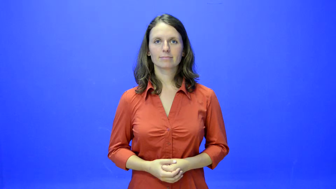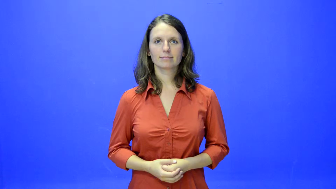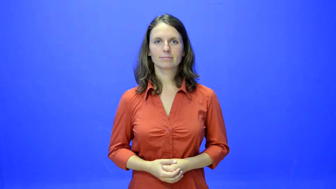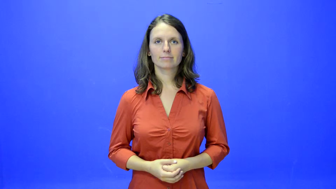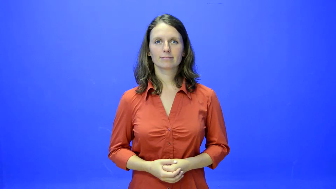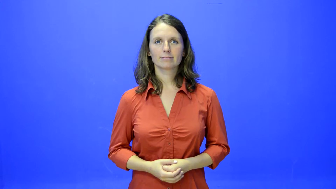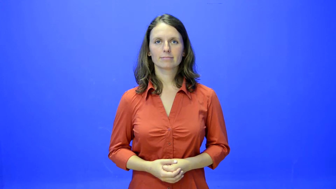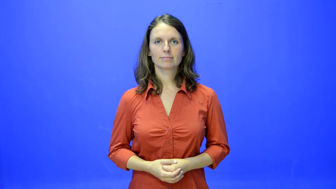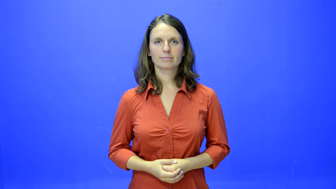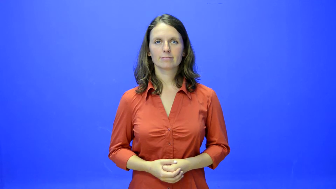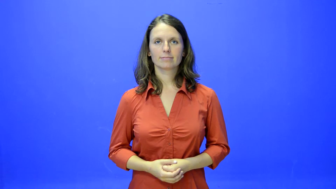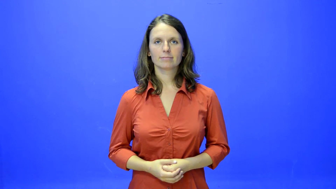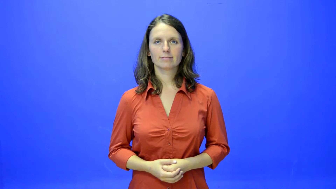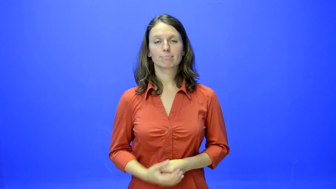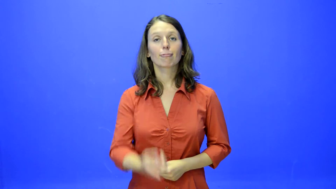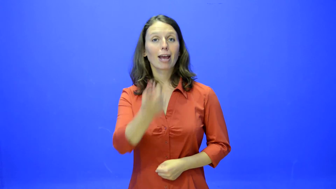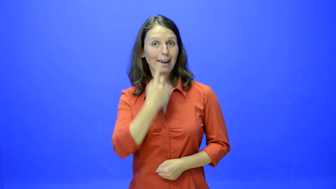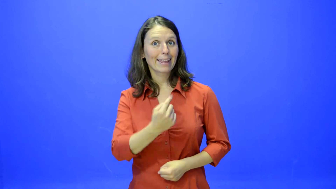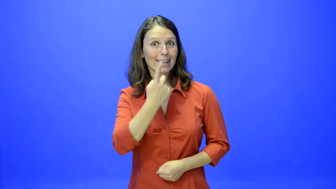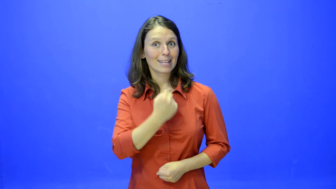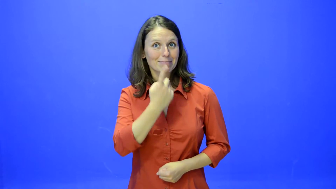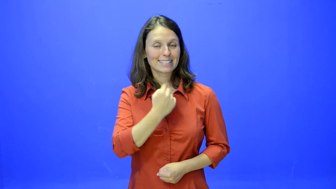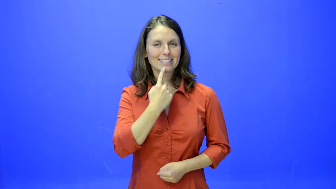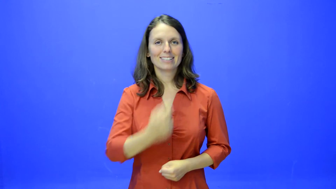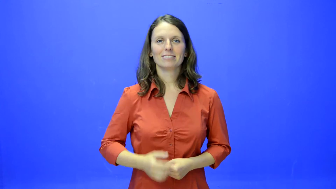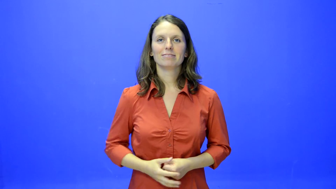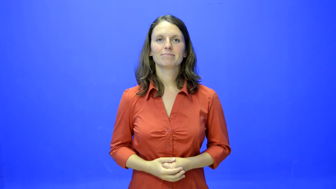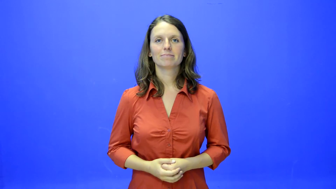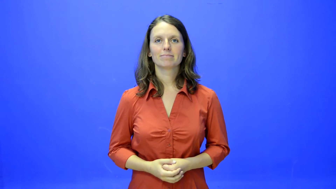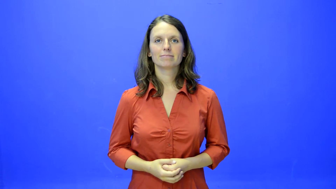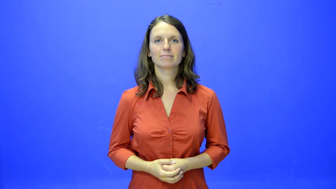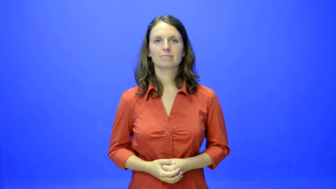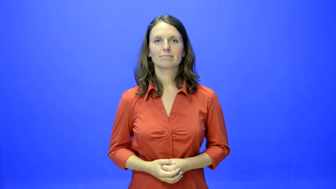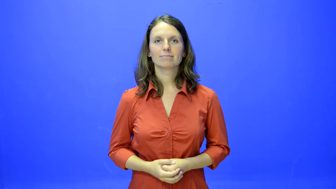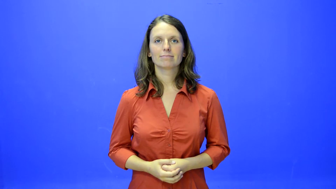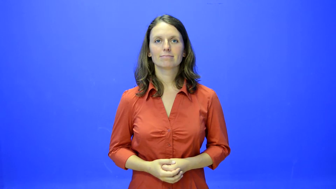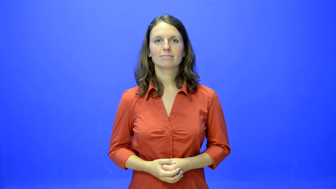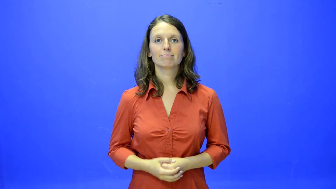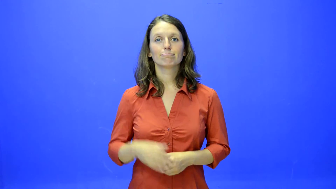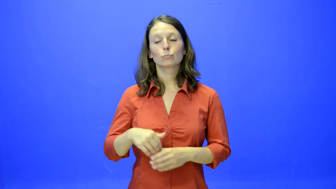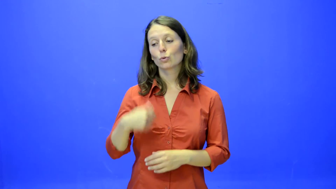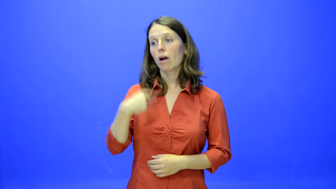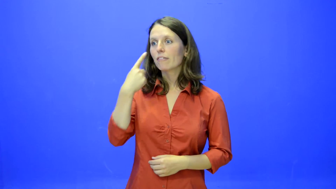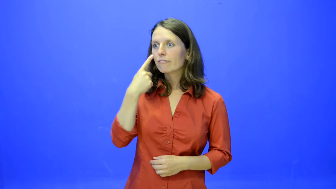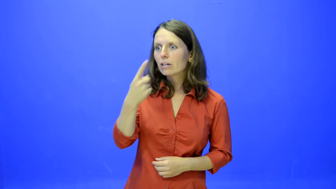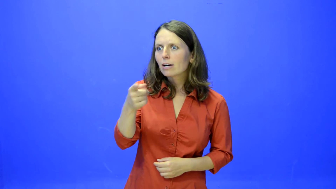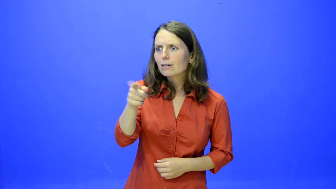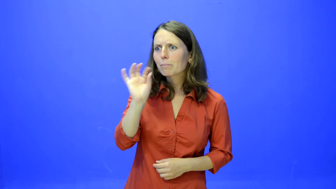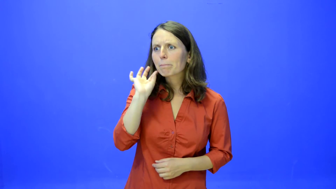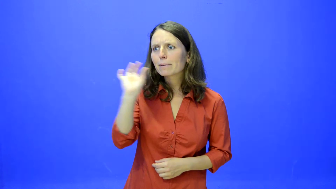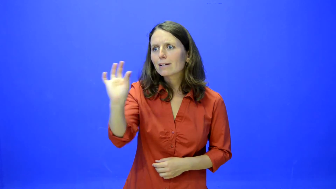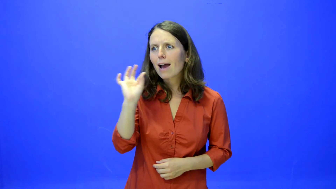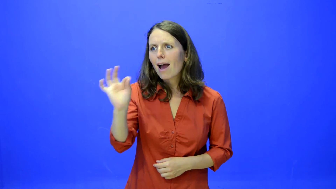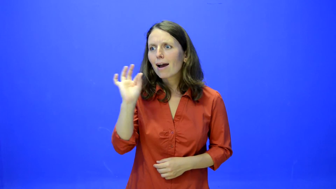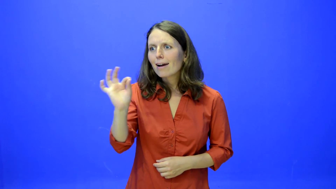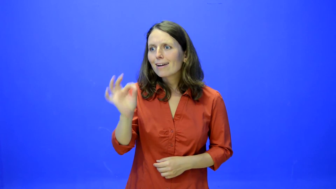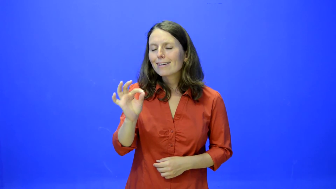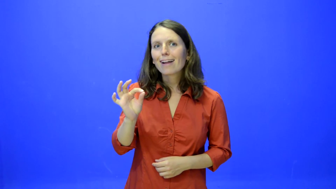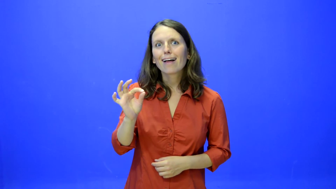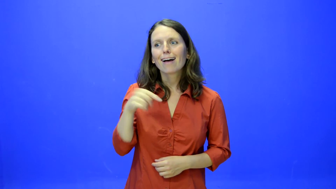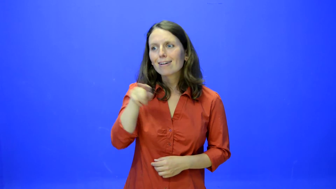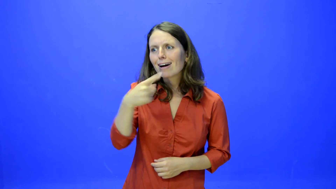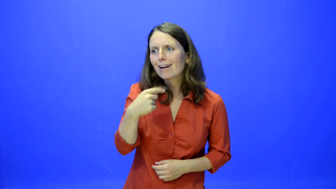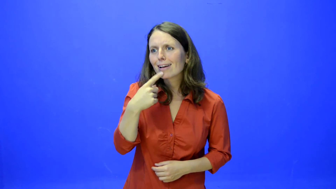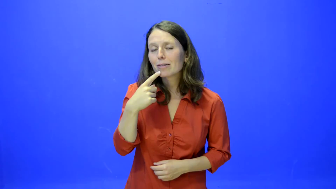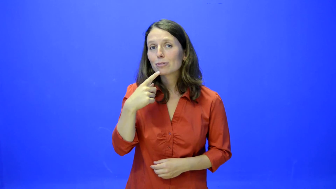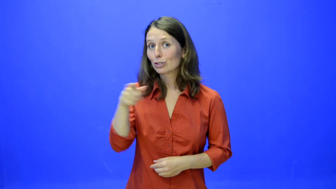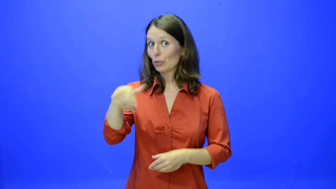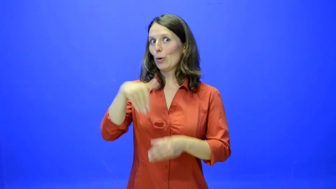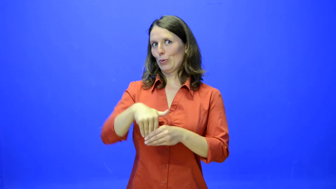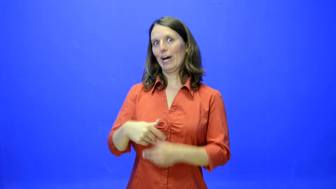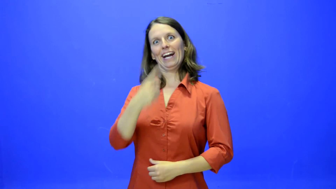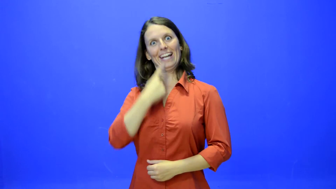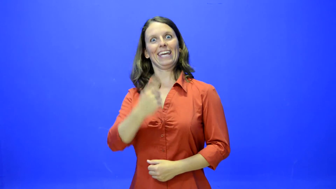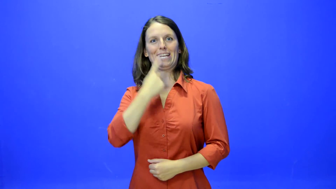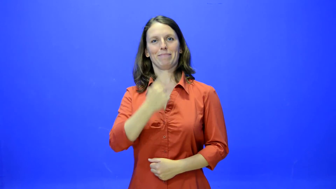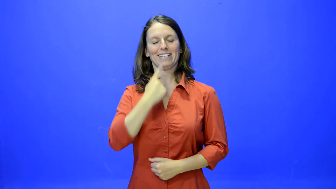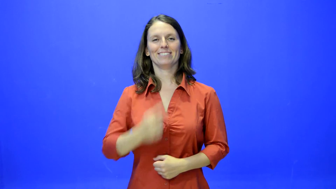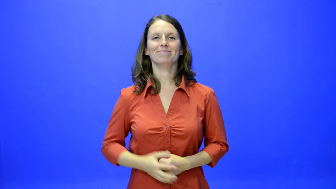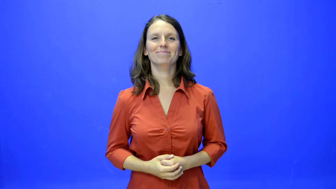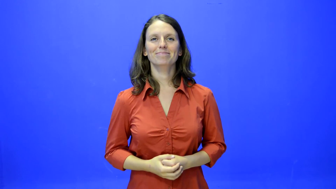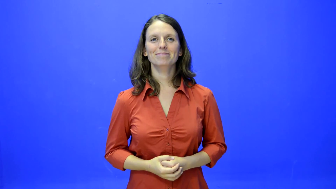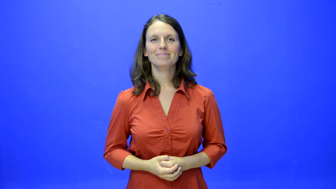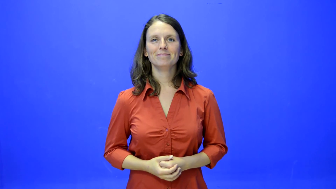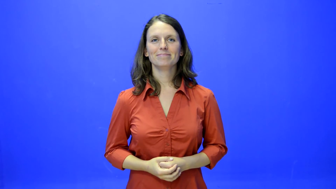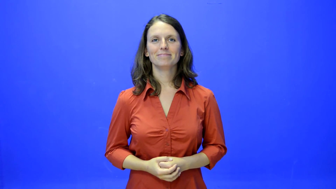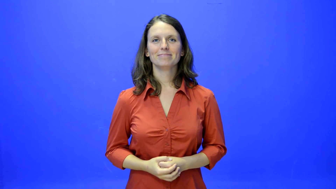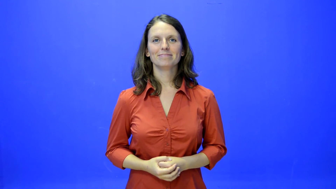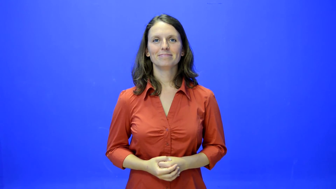líbí